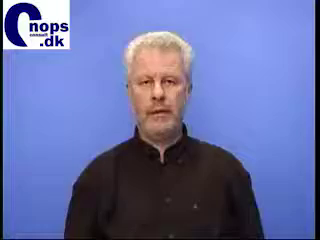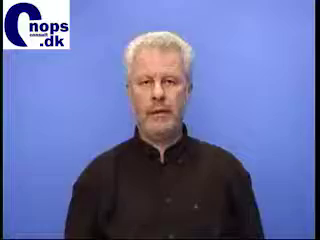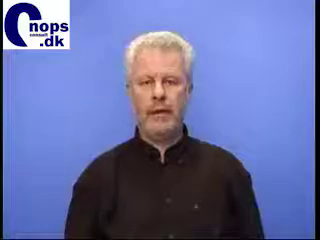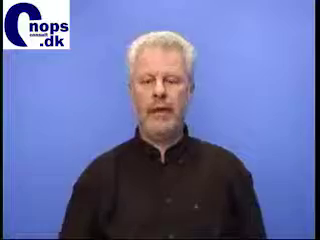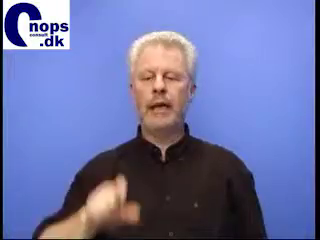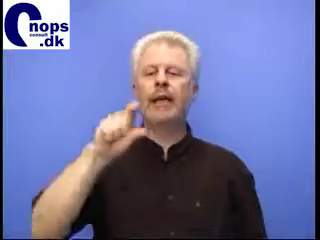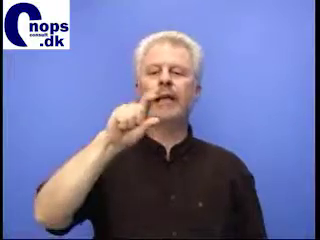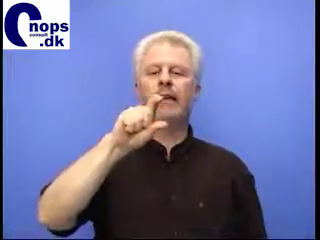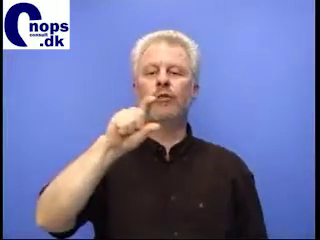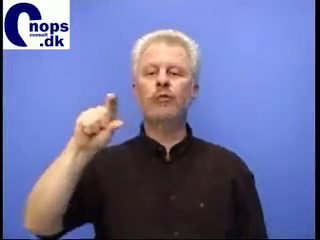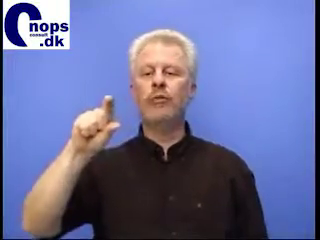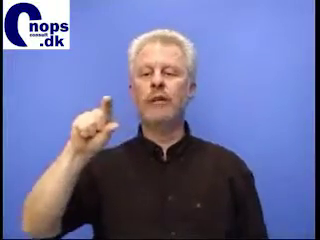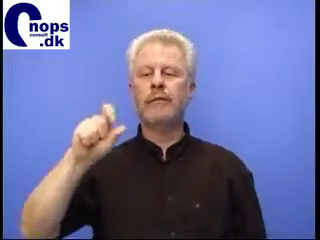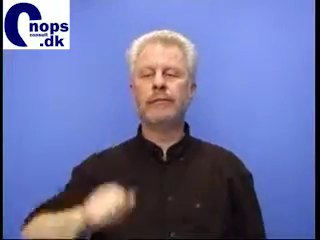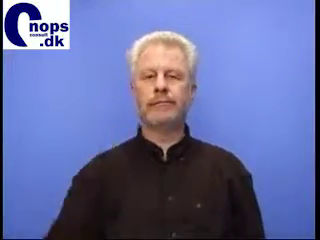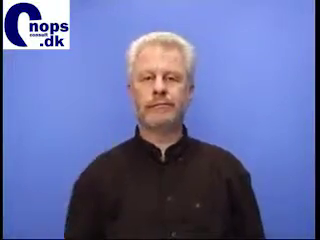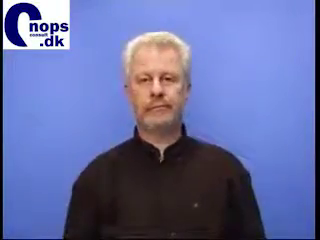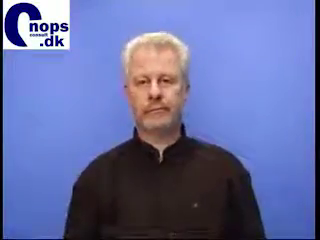uge